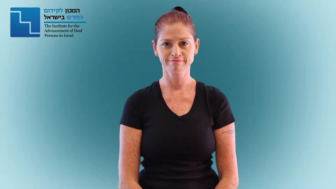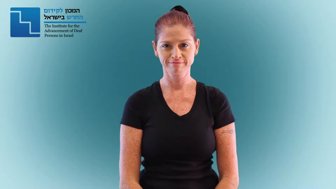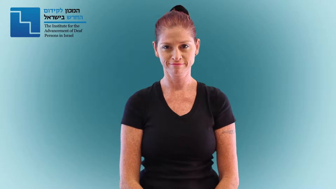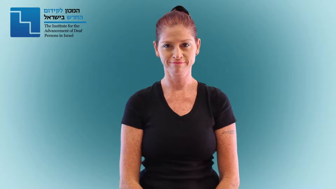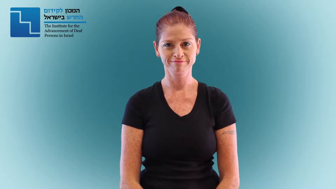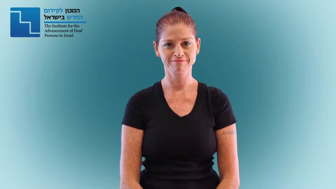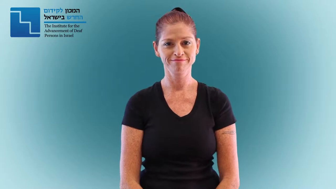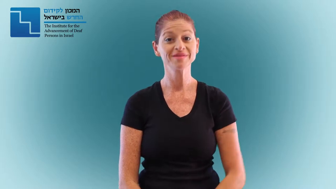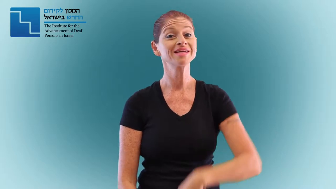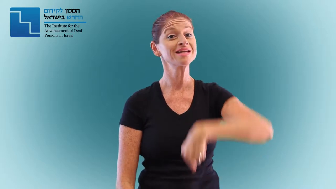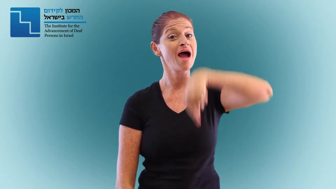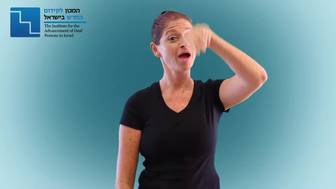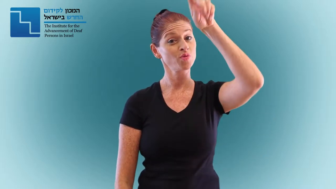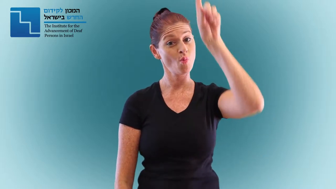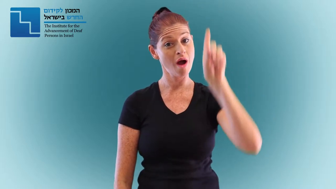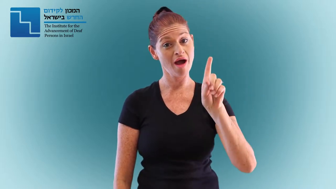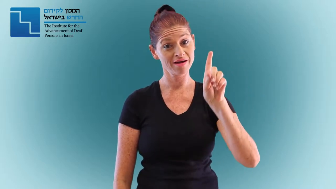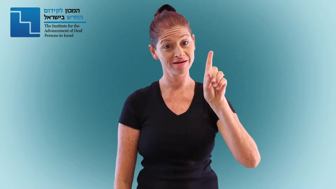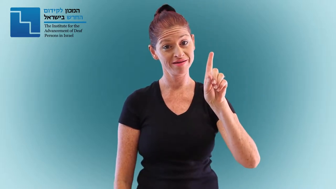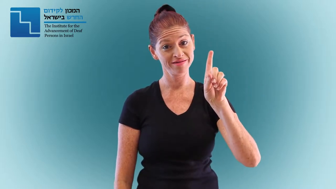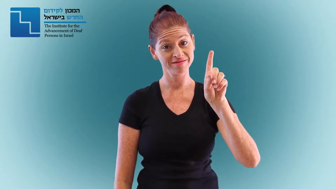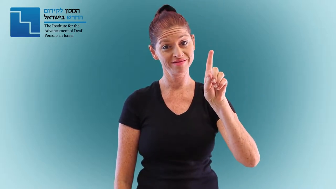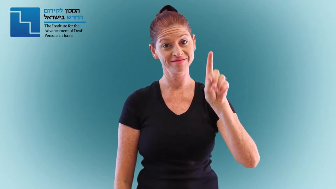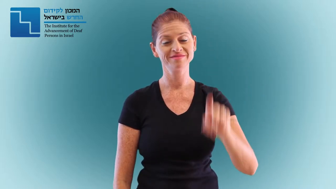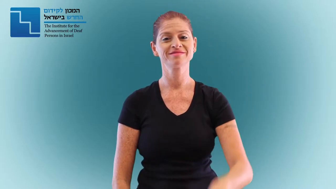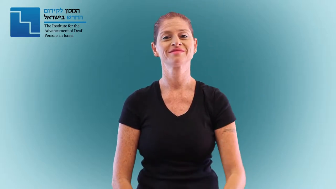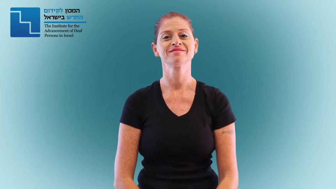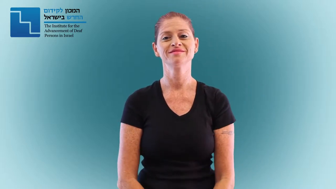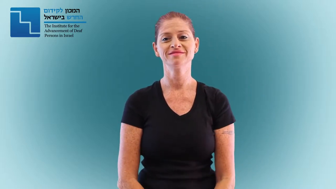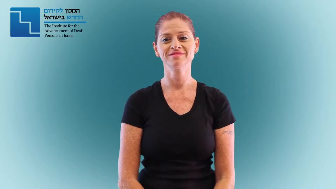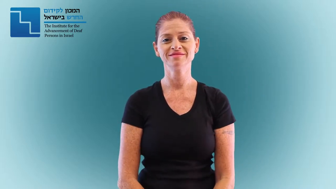ינואר